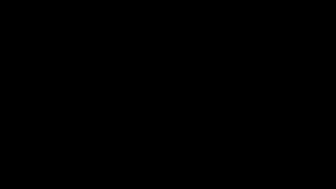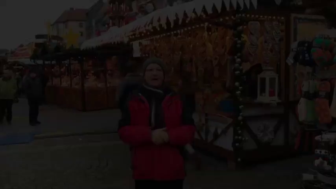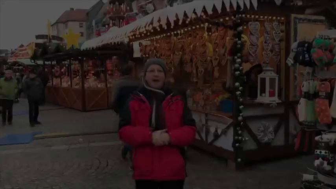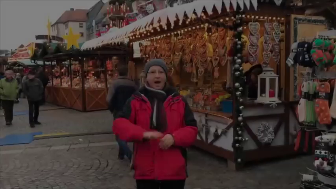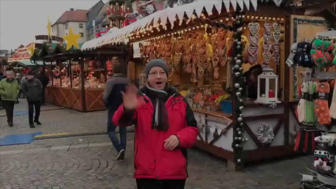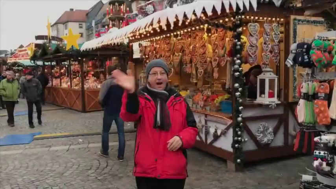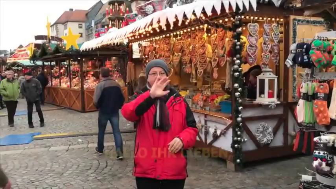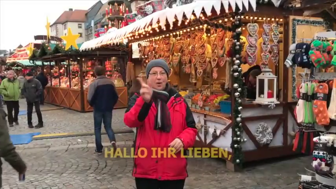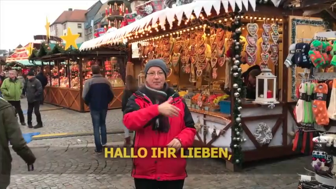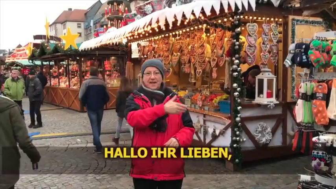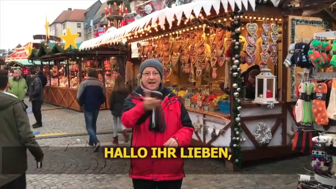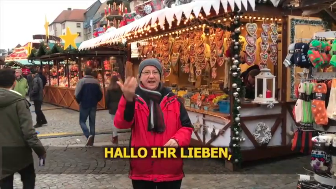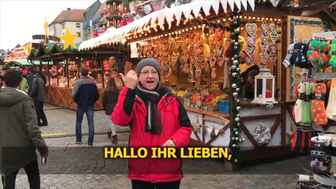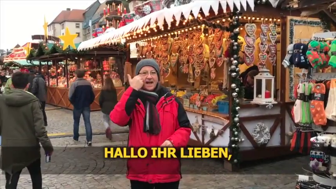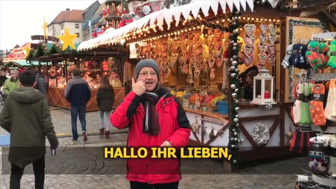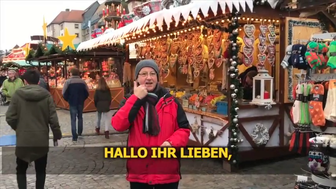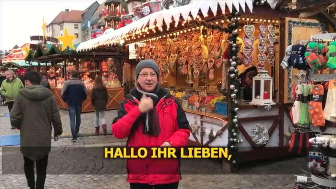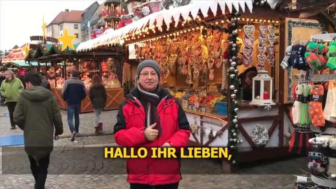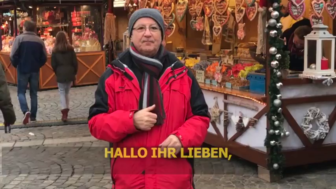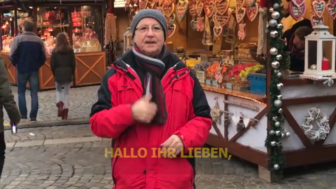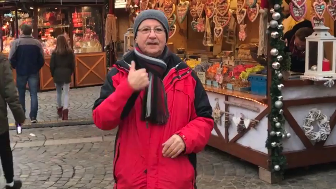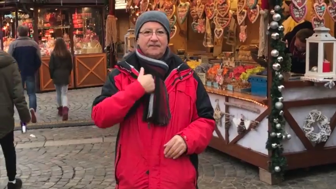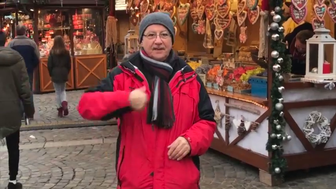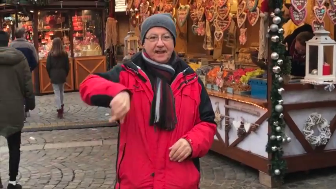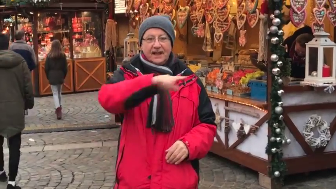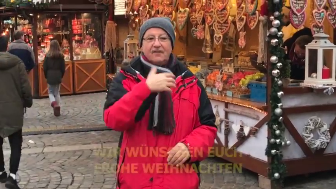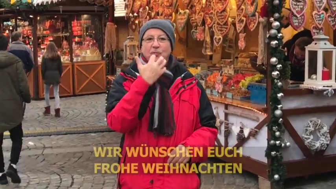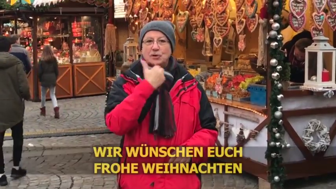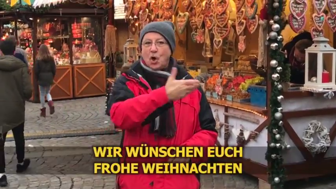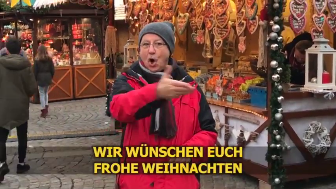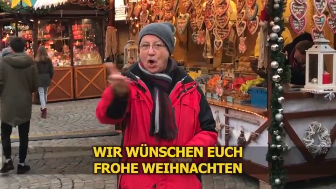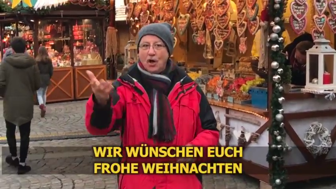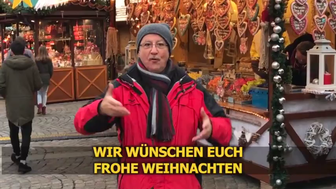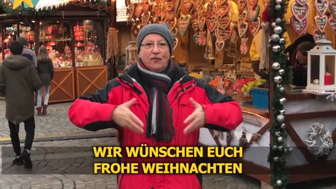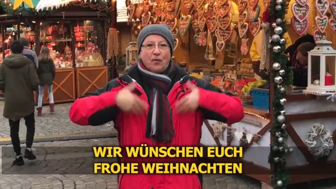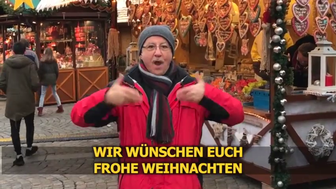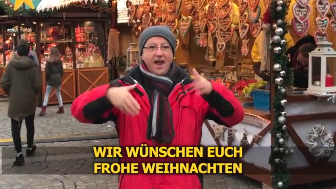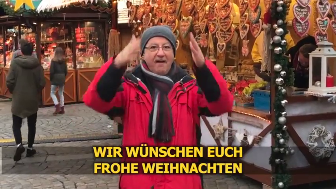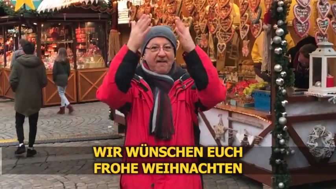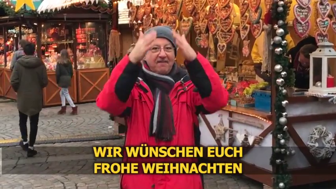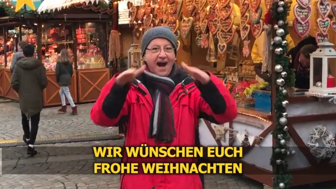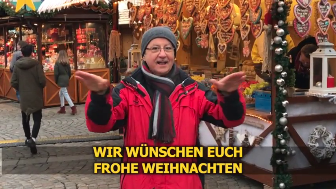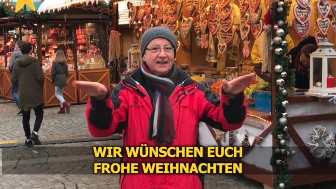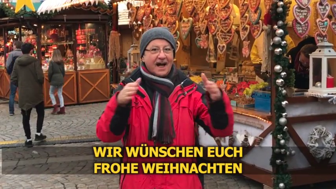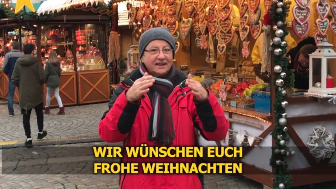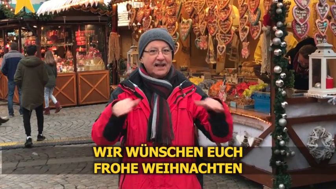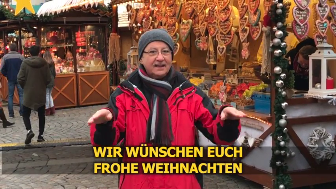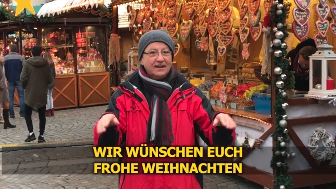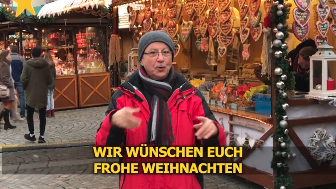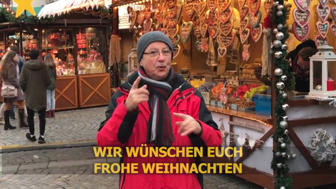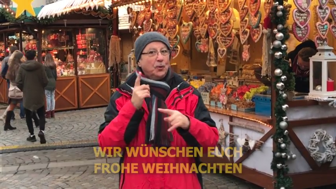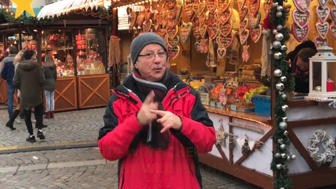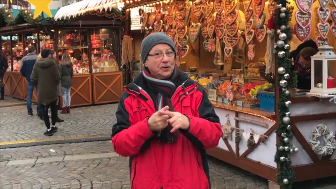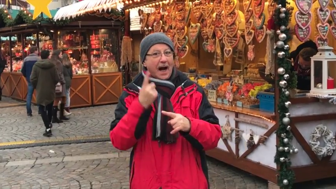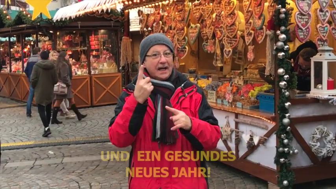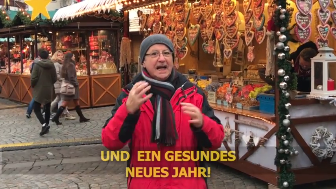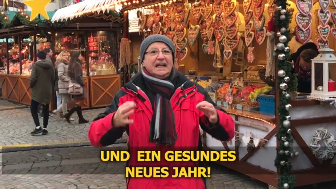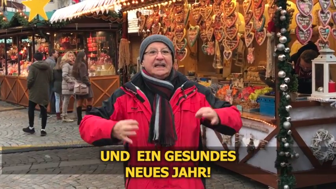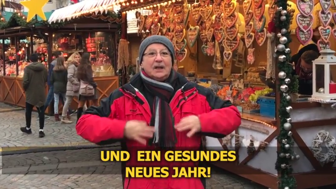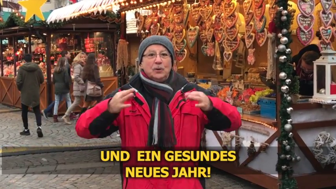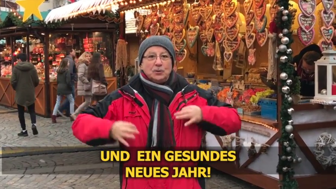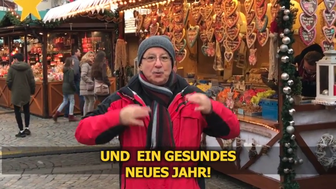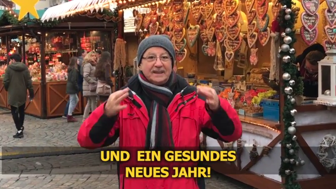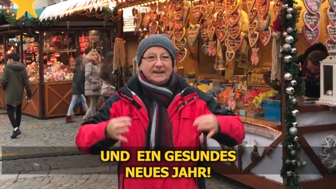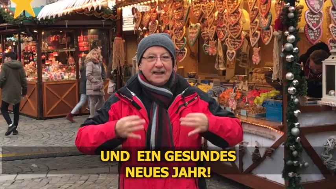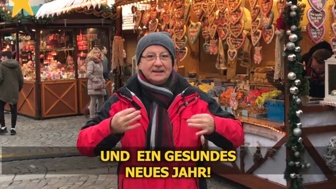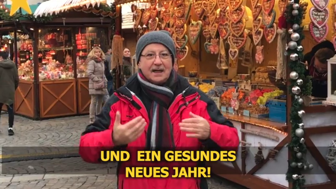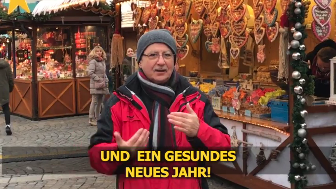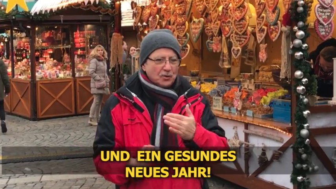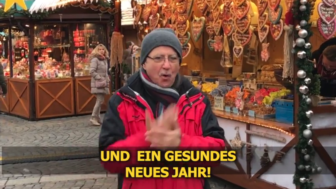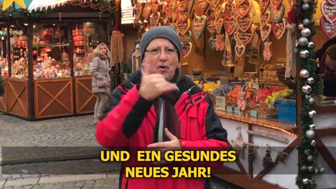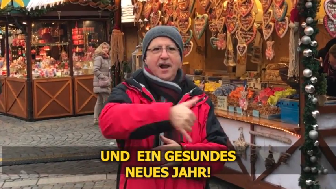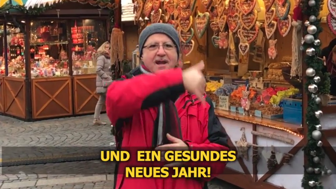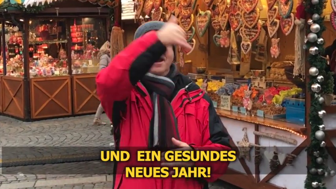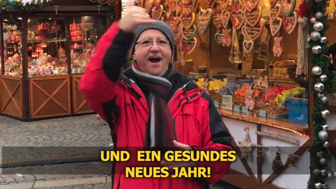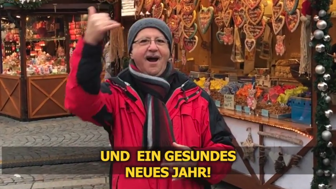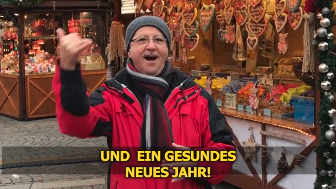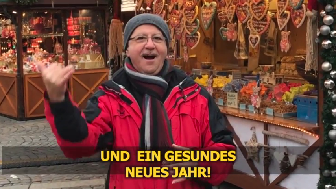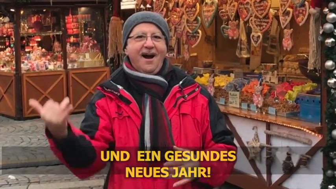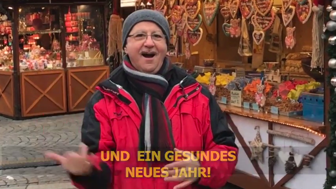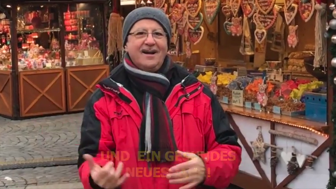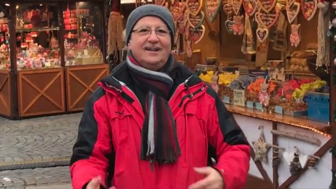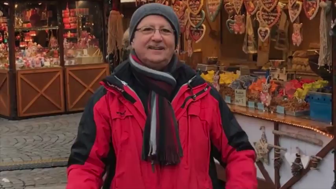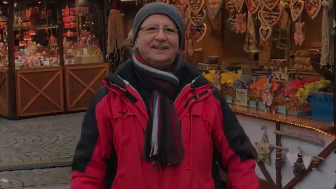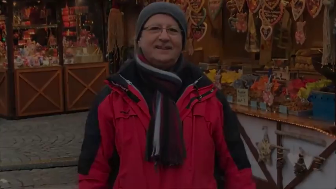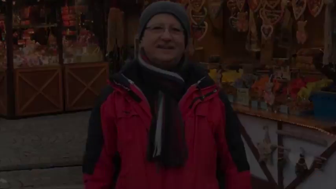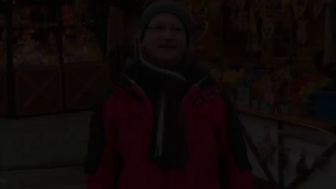Frohe Weihnachten und...